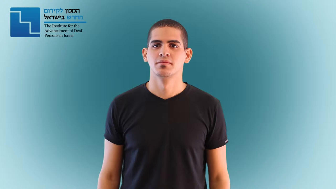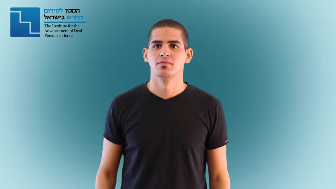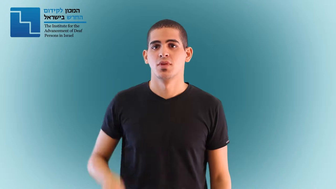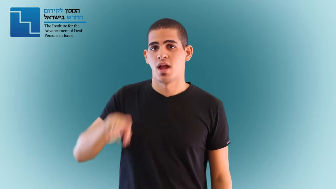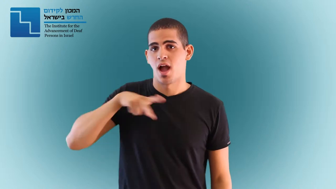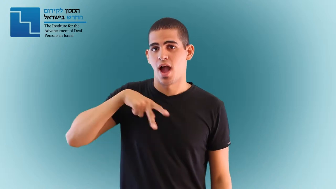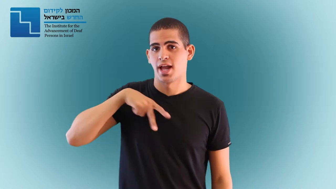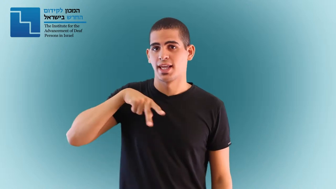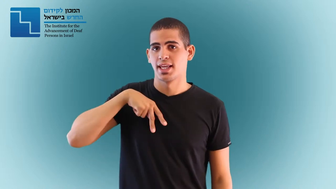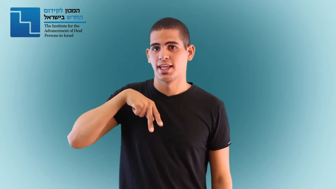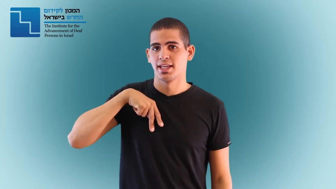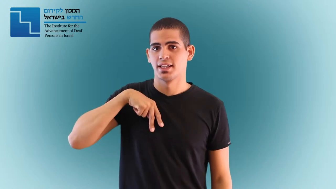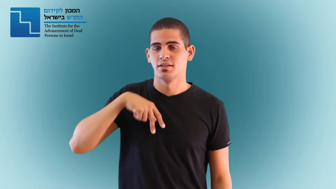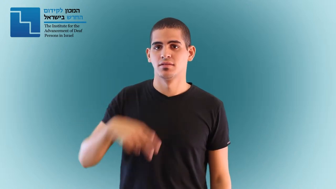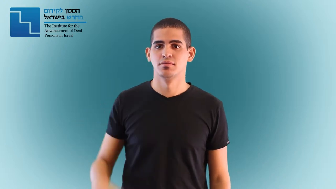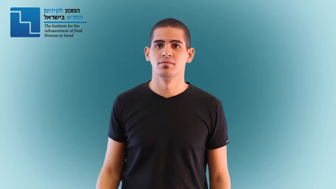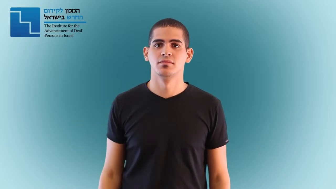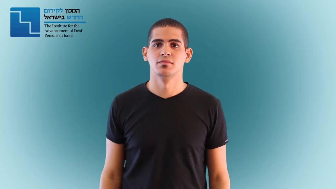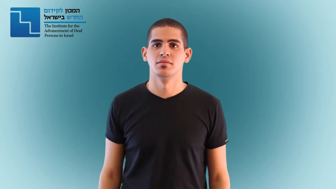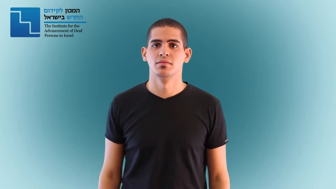אחראי